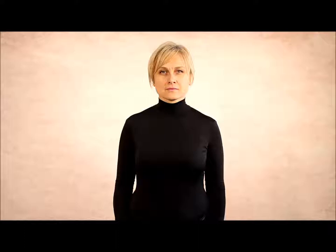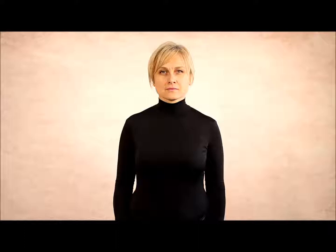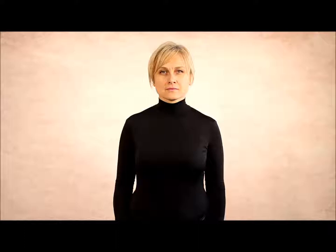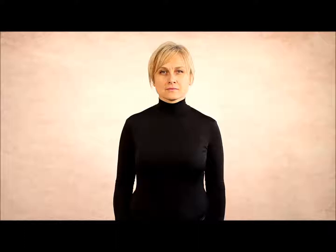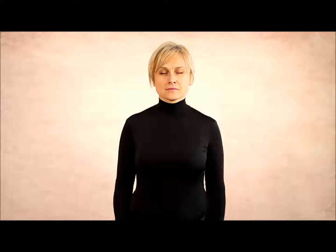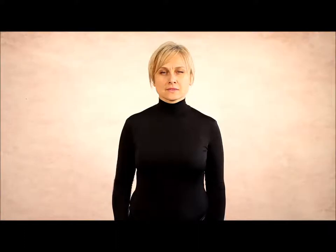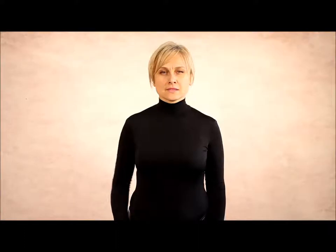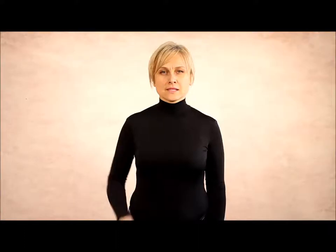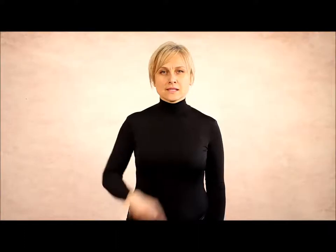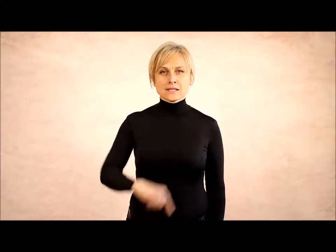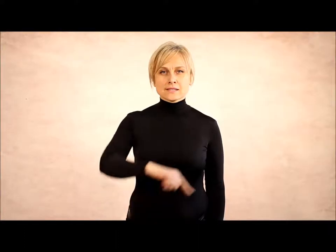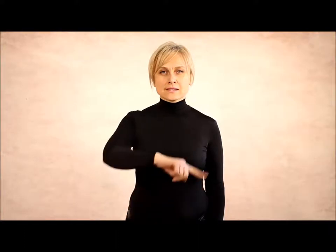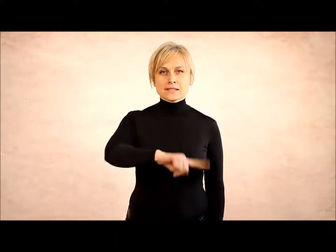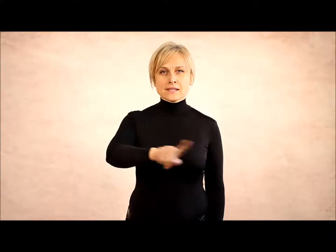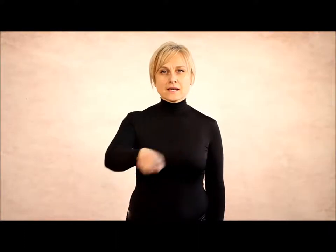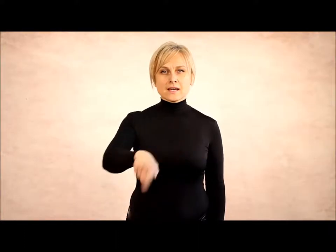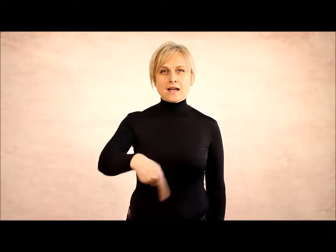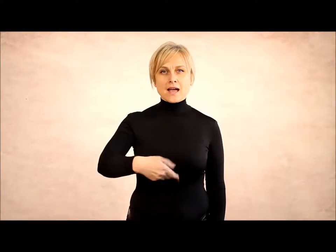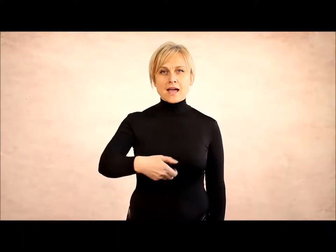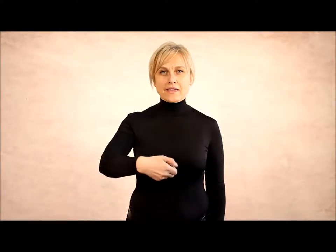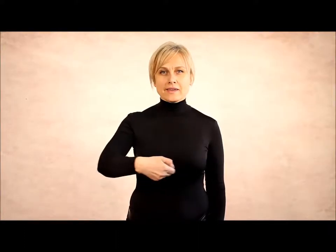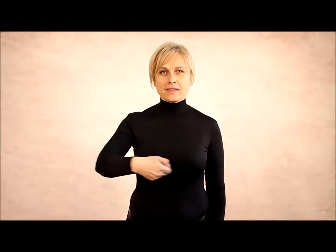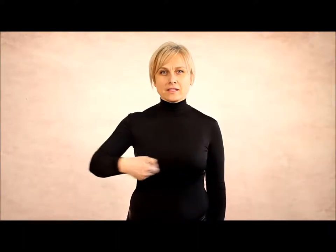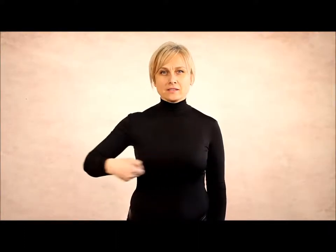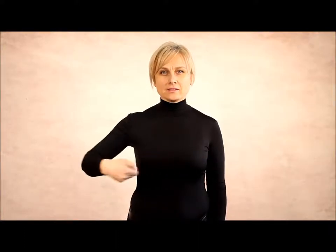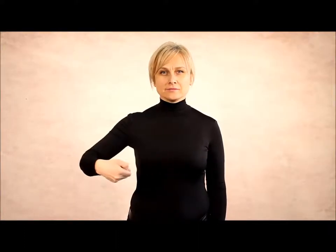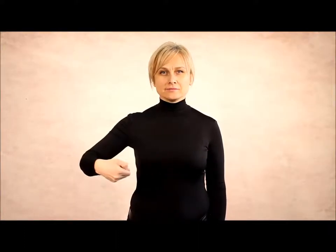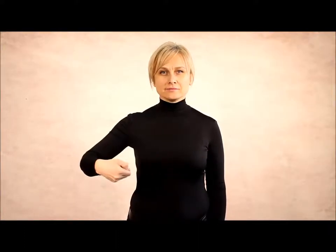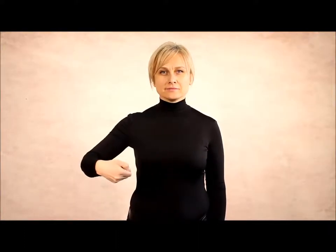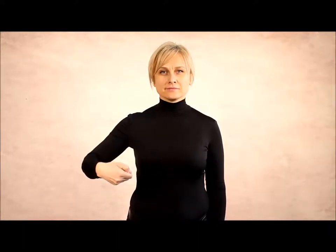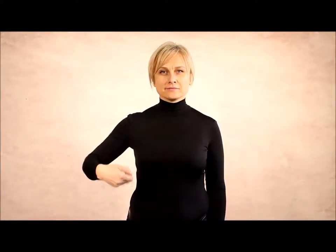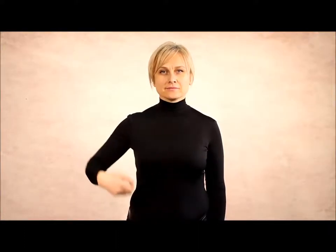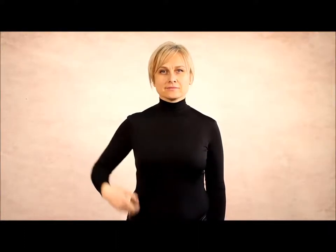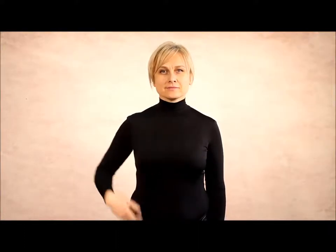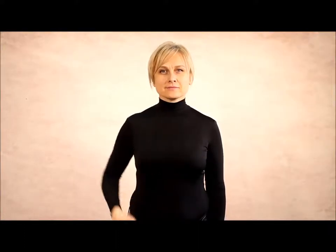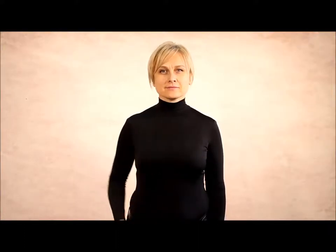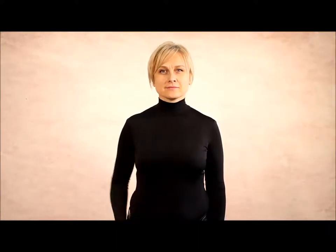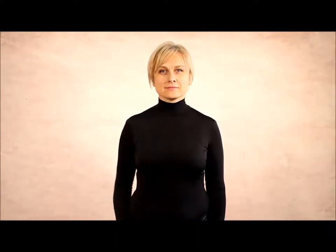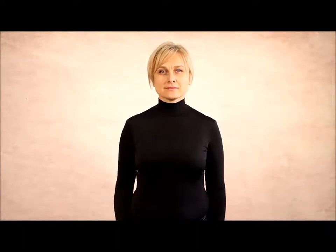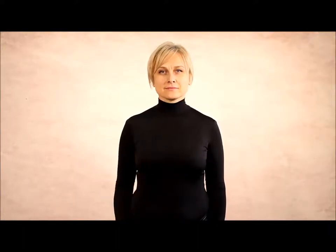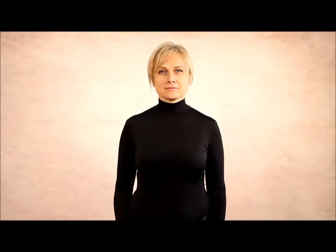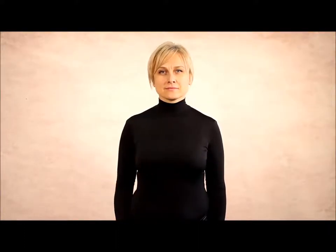Tigaie